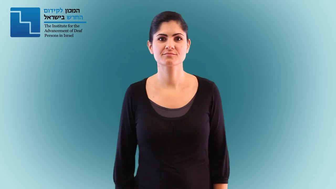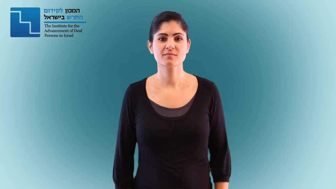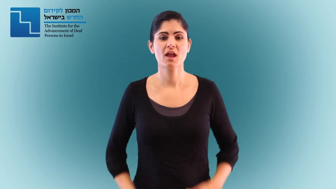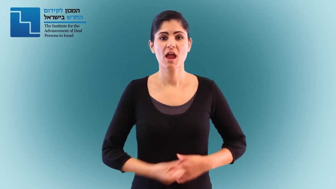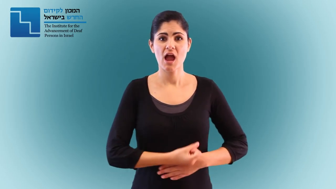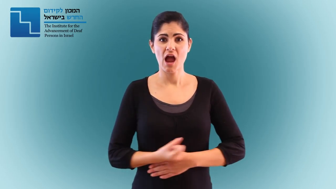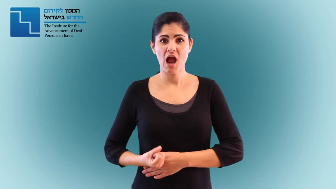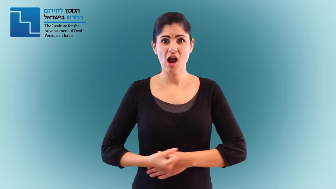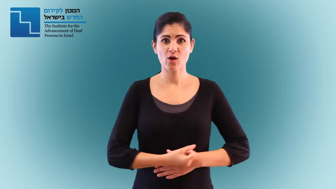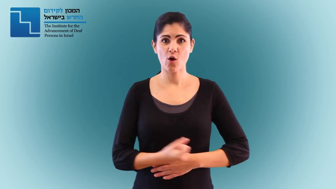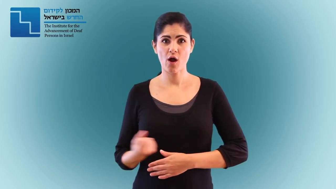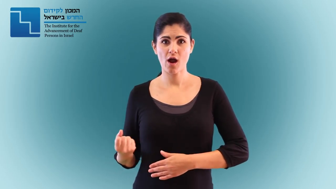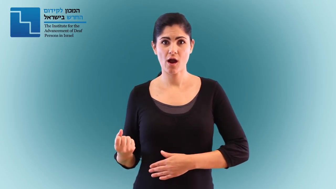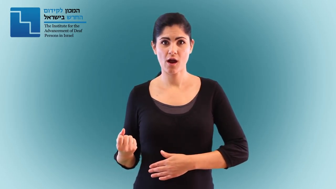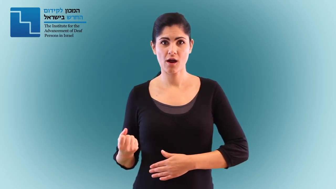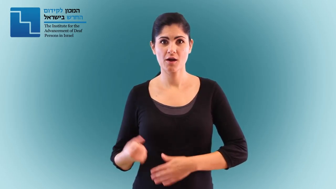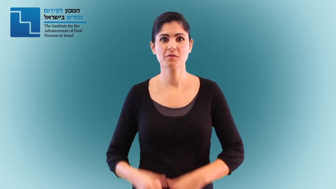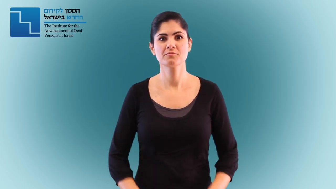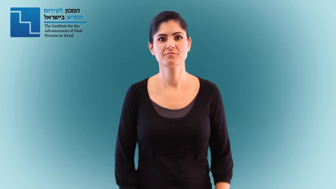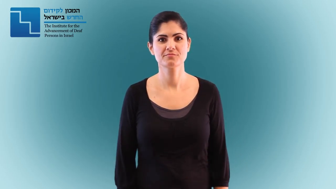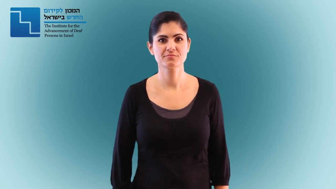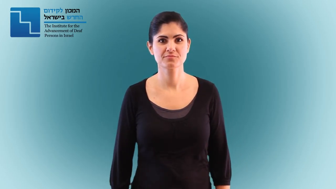חגורה